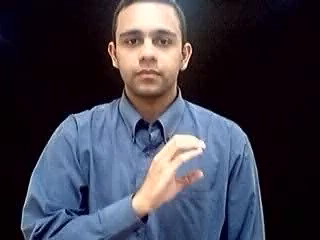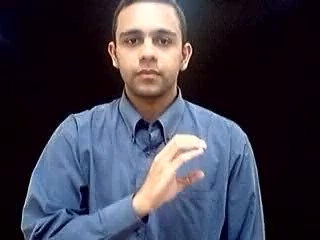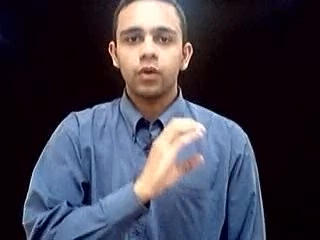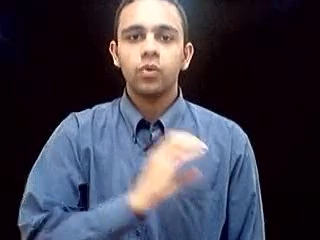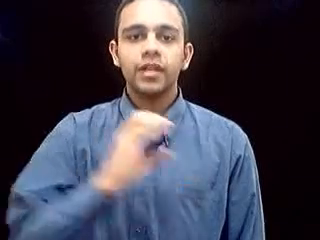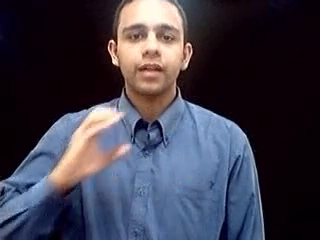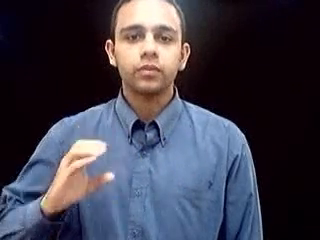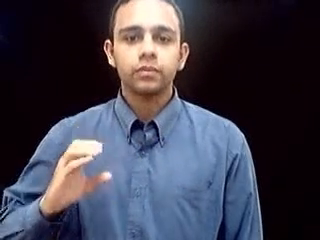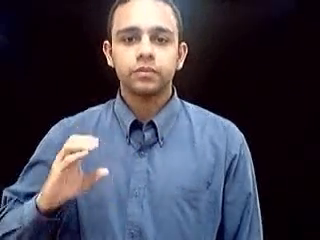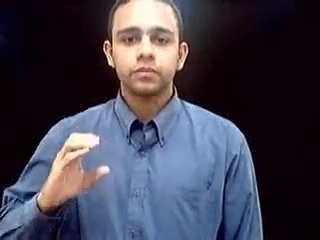cunhado